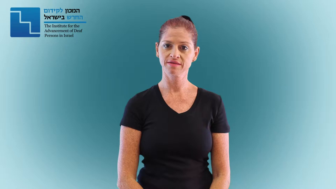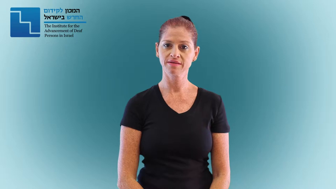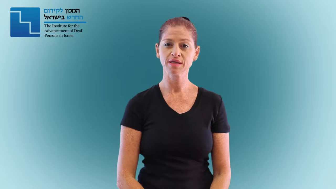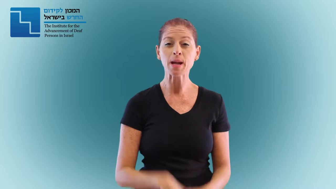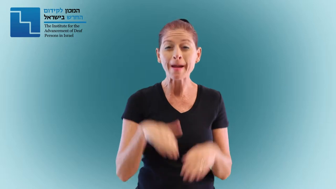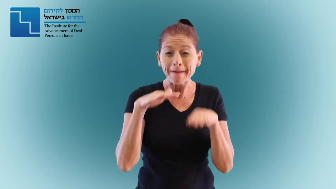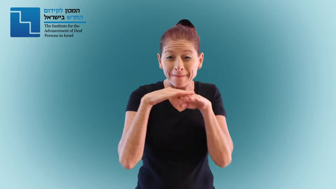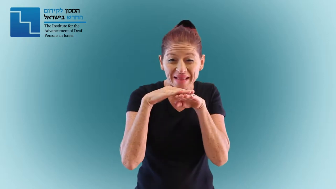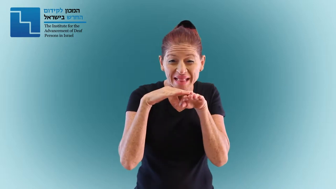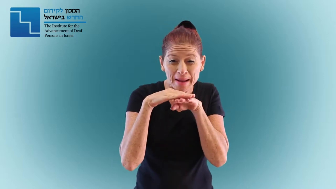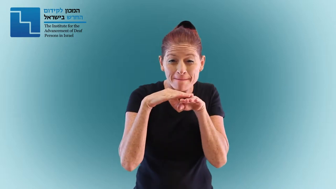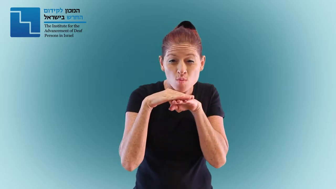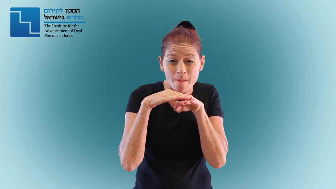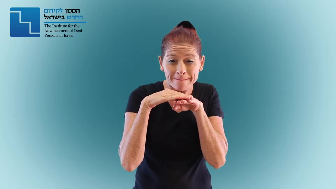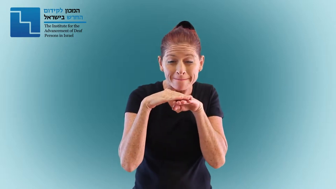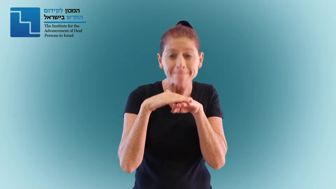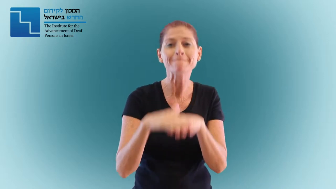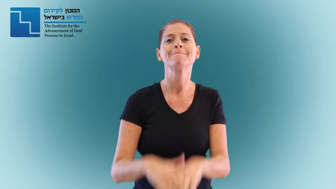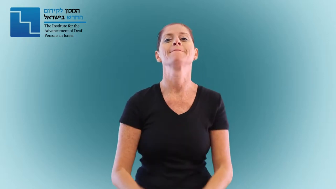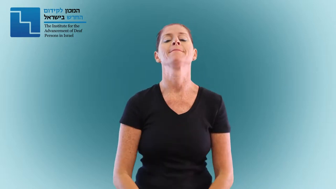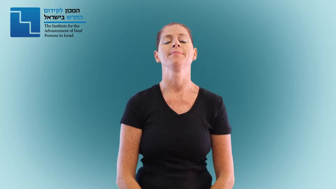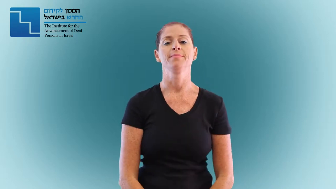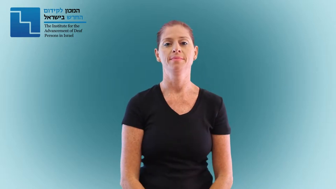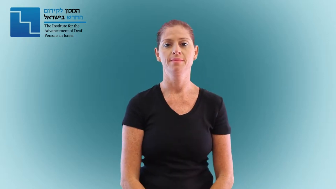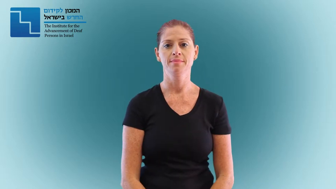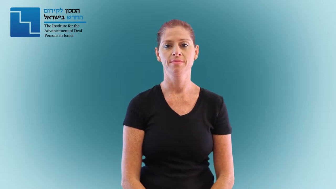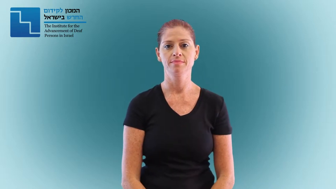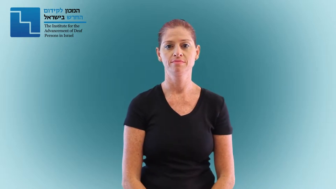מינימום